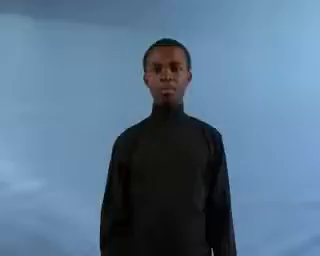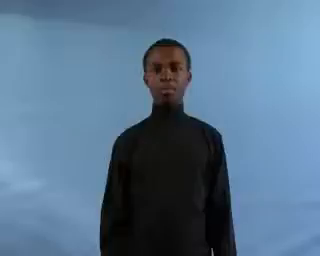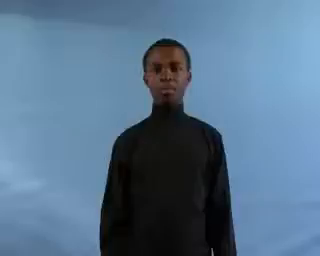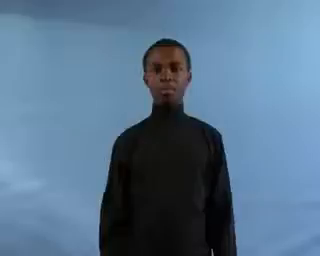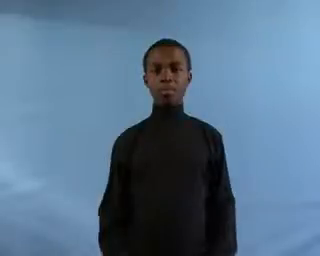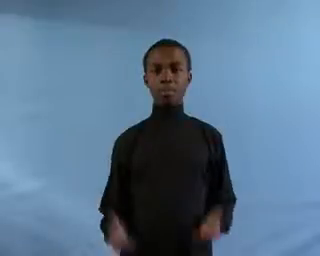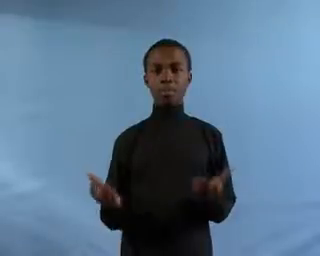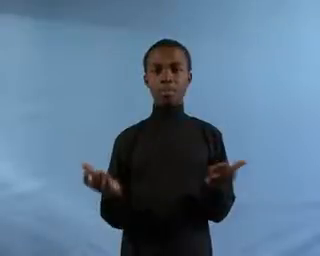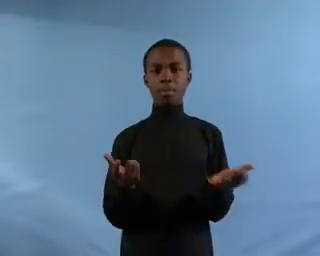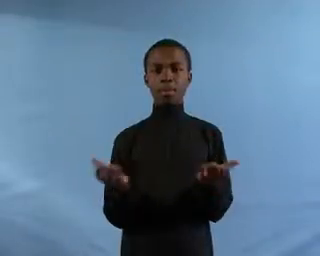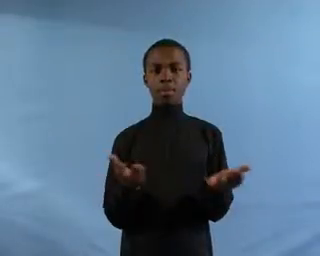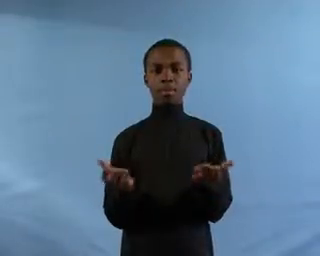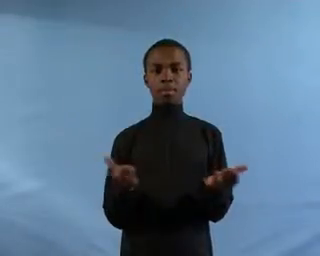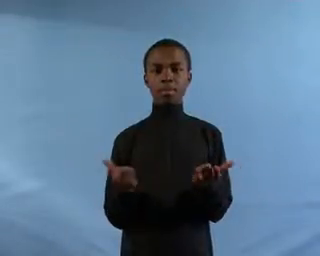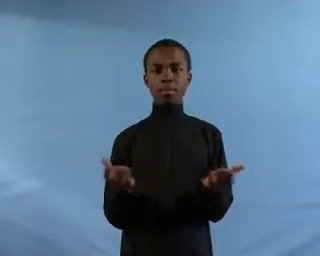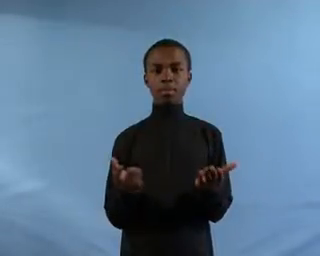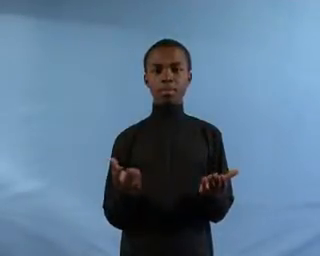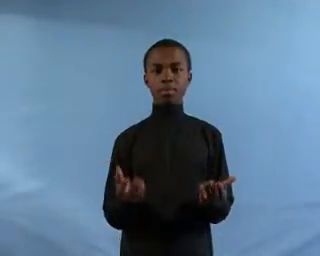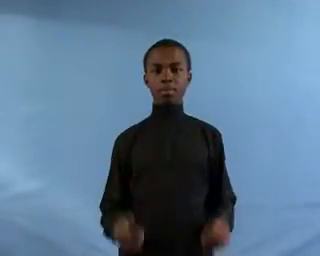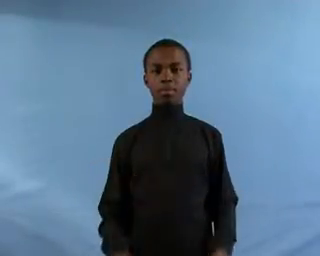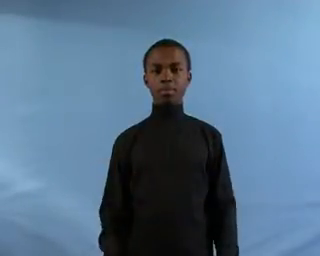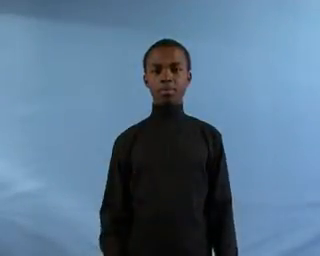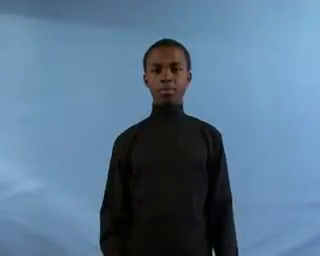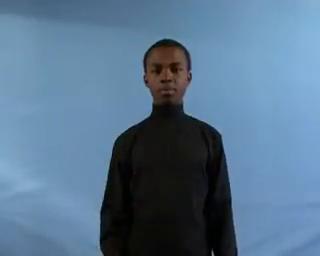mikarakara